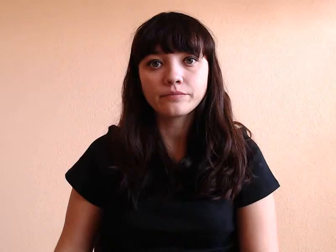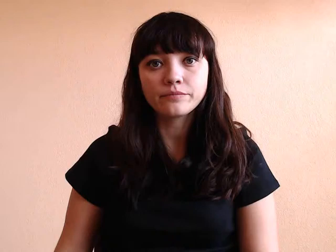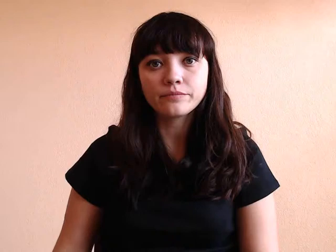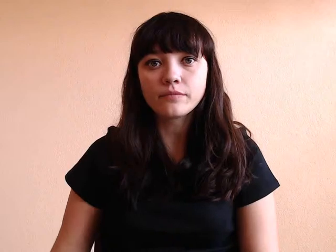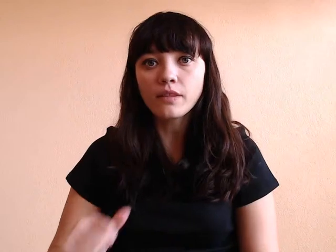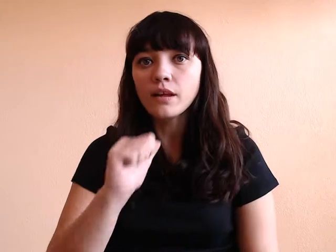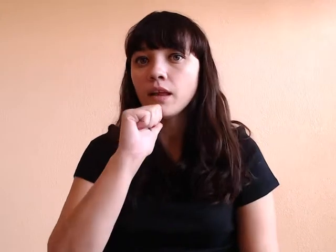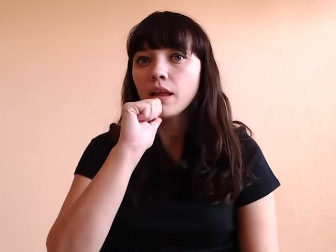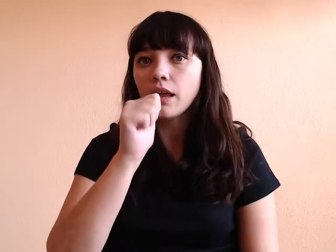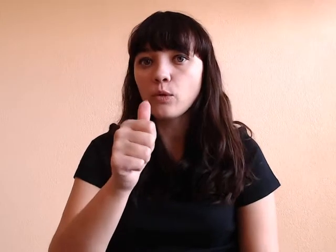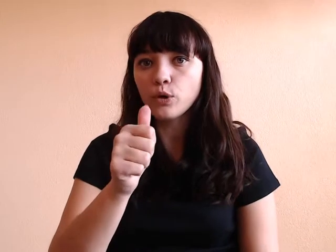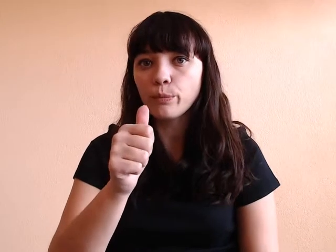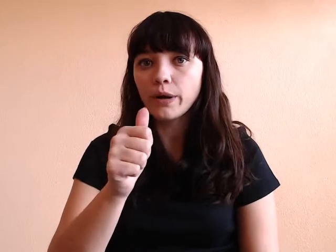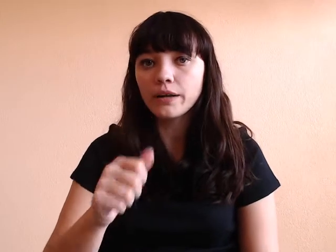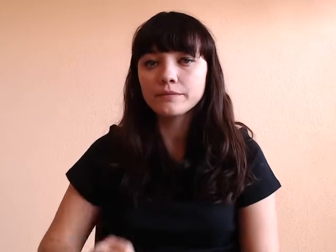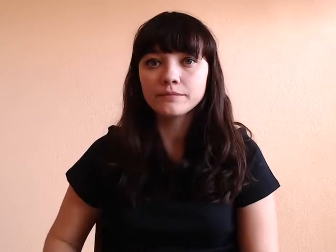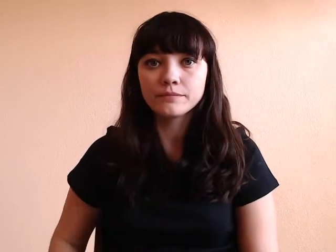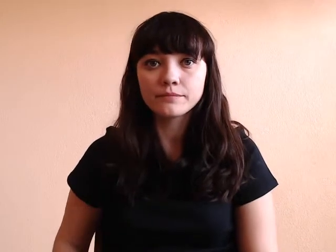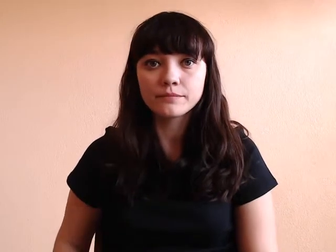EUROPA